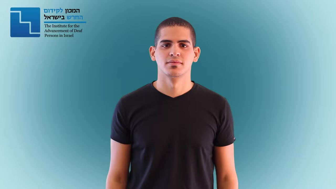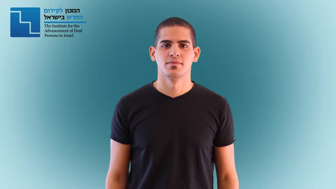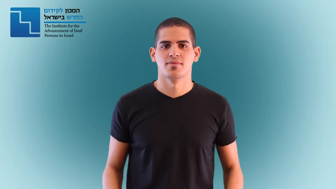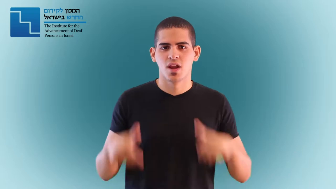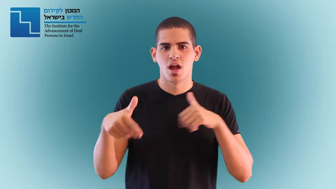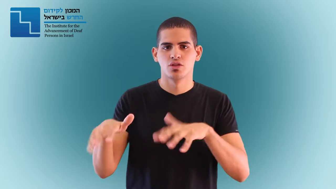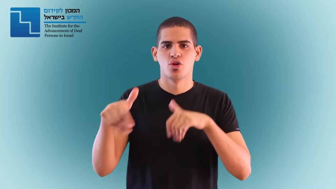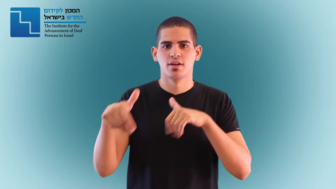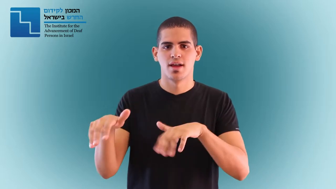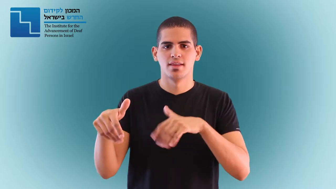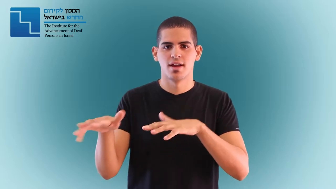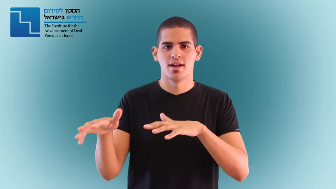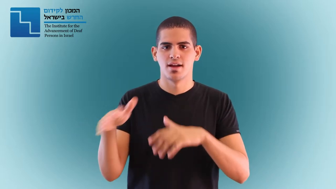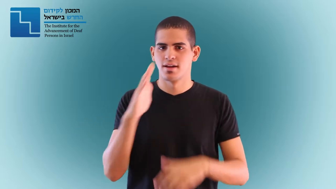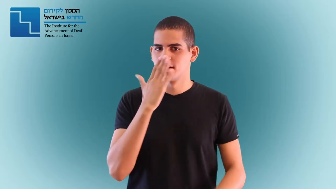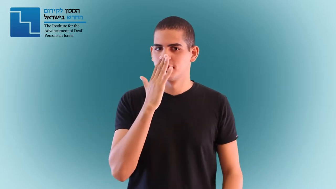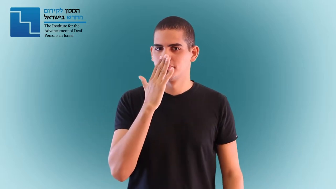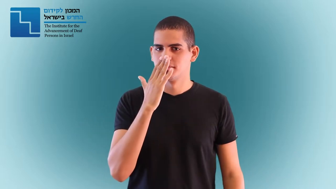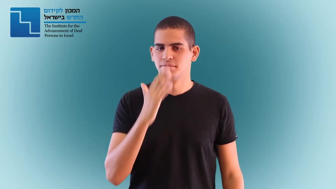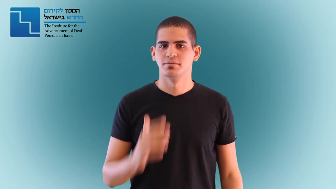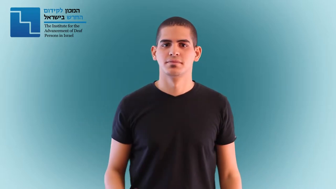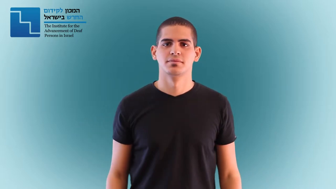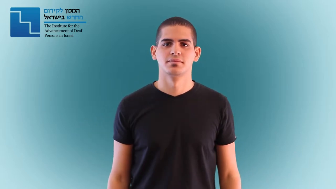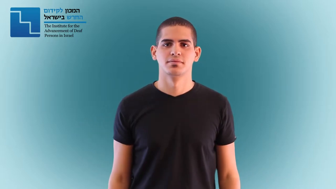עדלידע